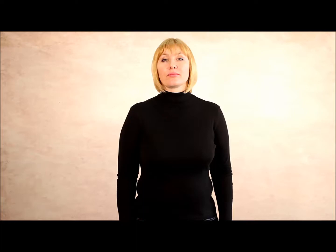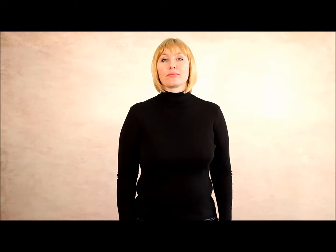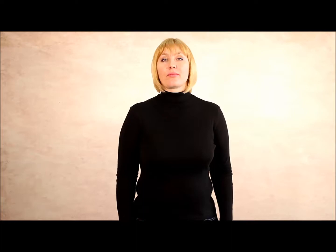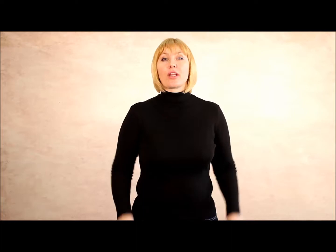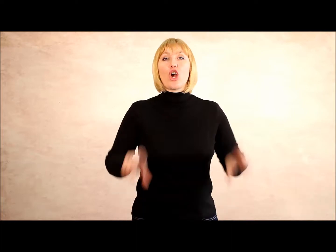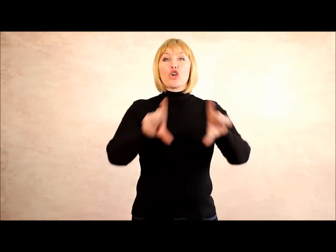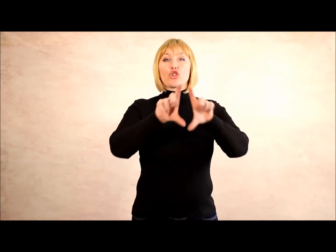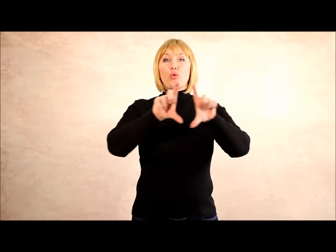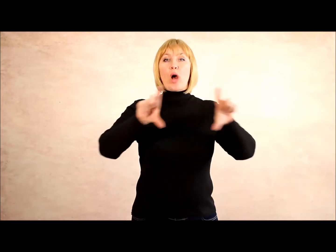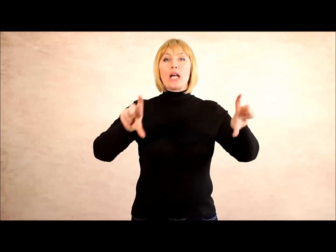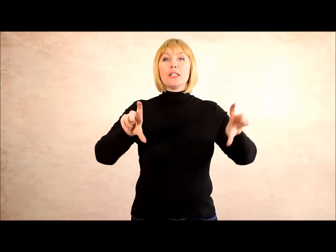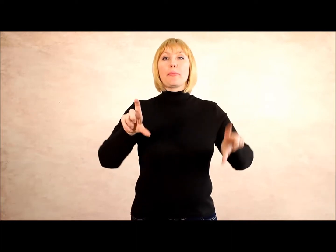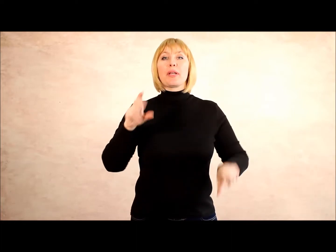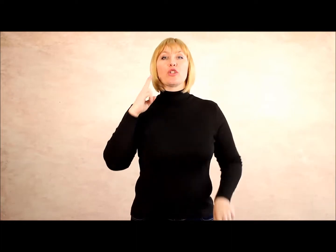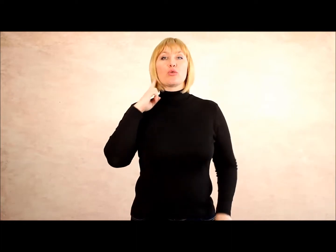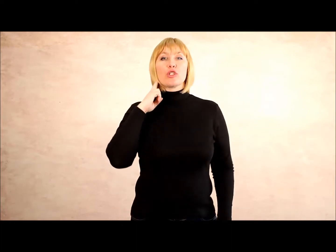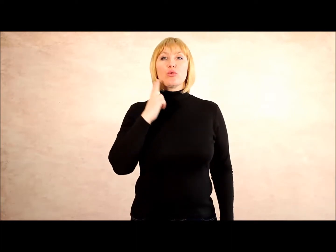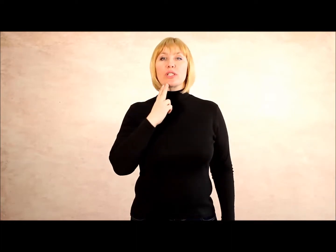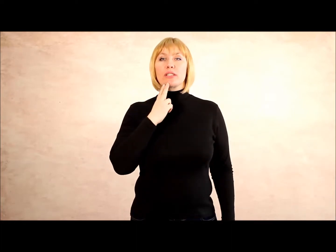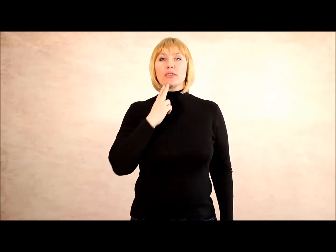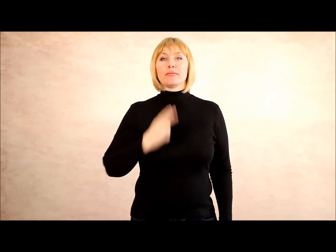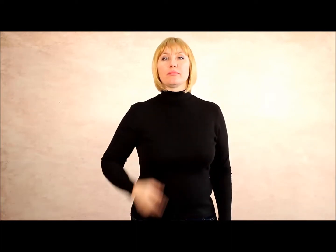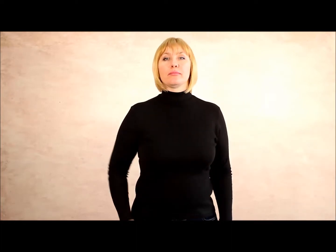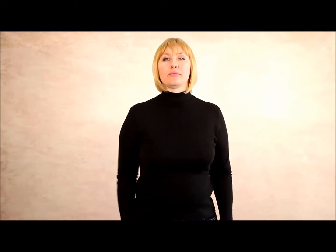Școală pentru surzi